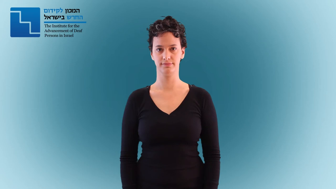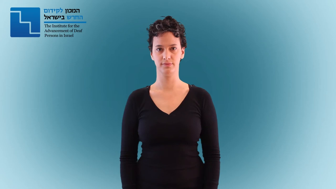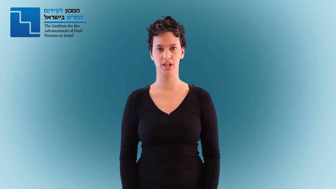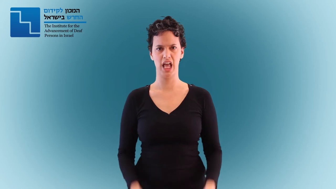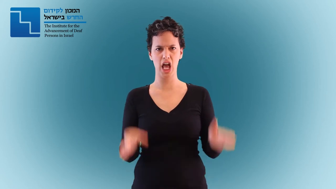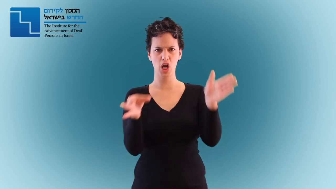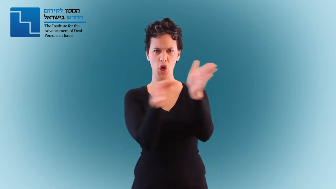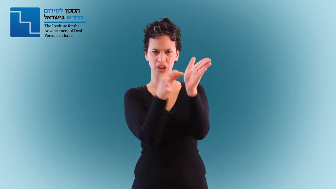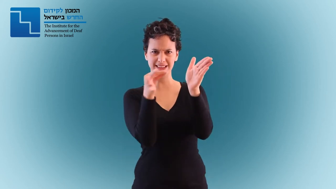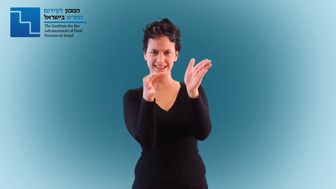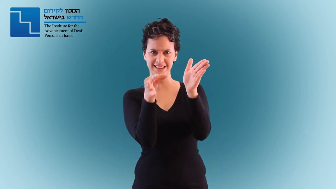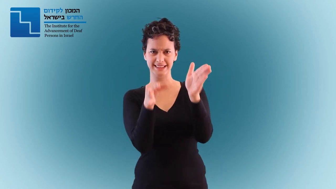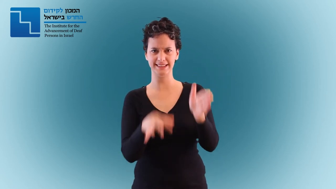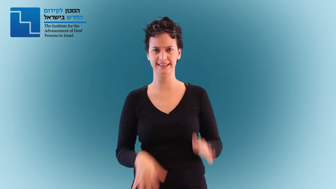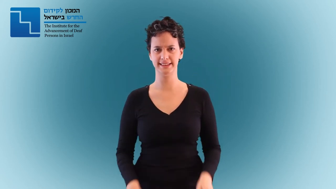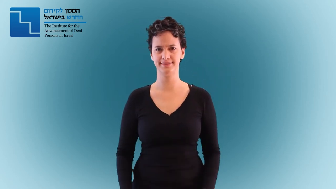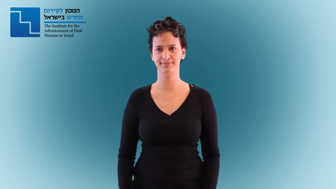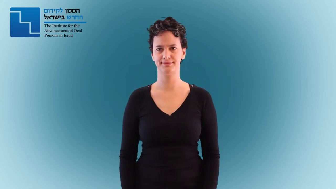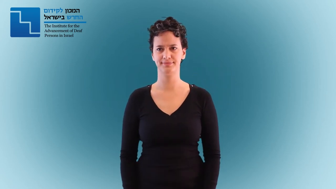קוץ